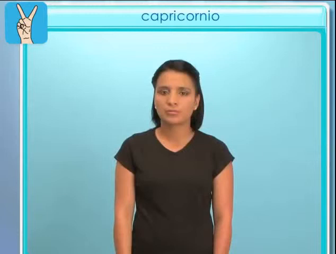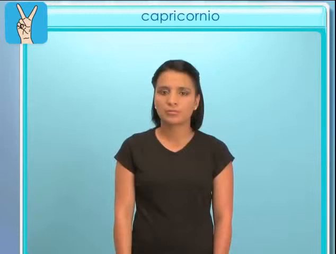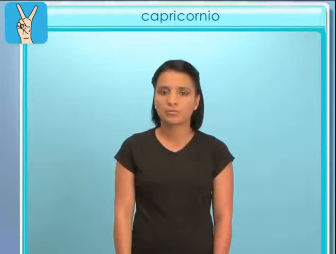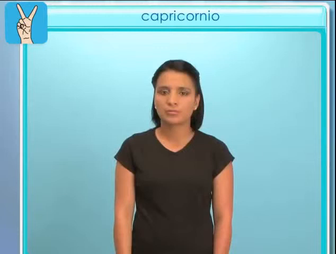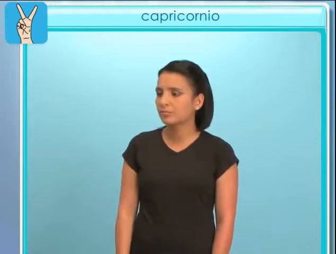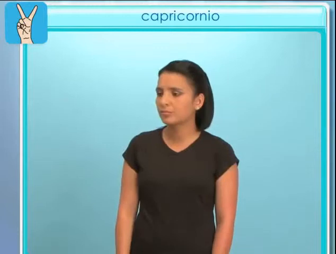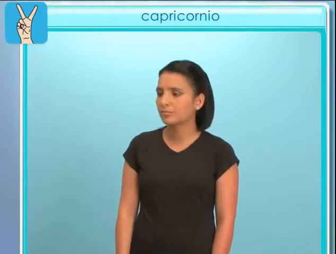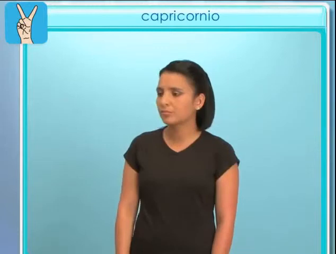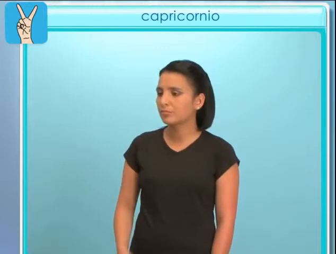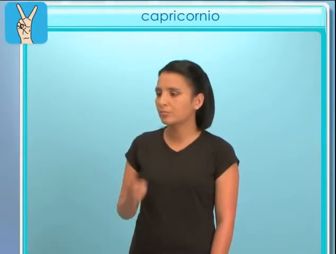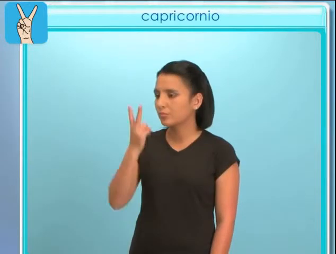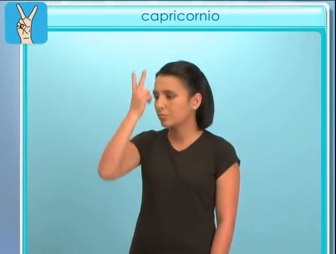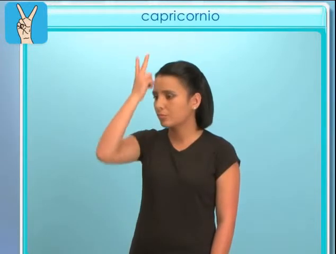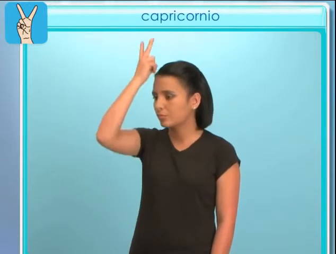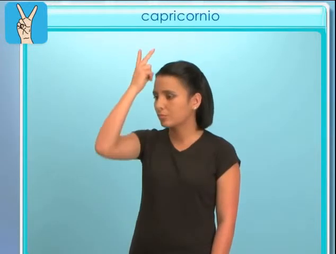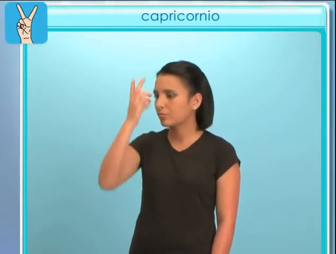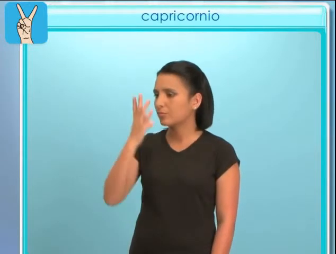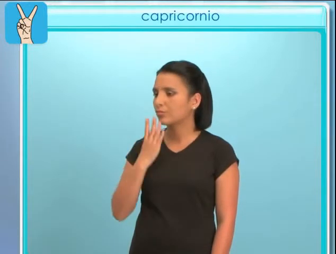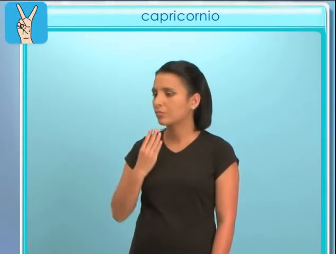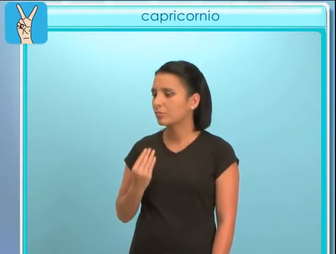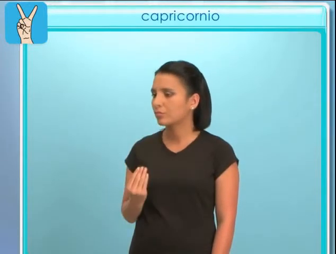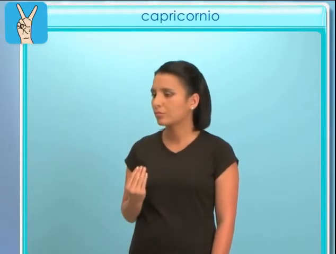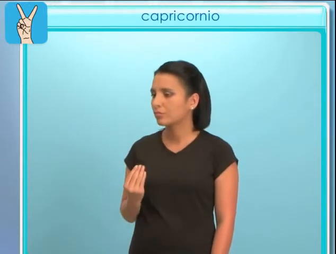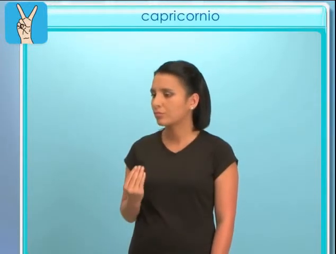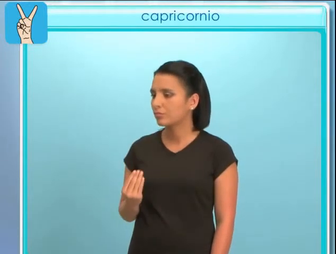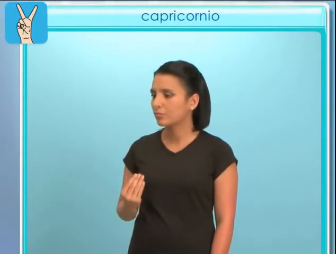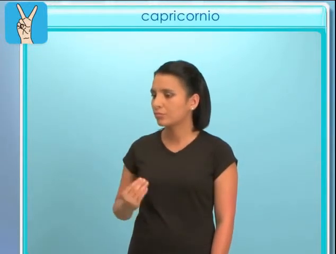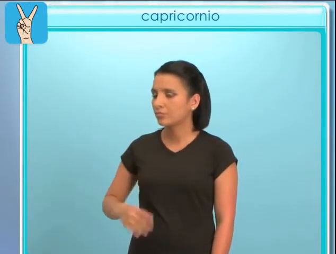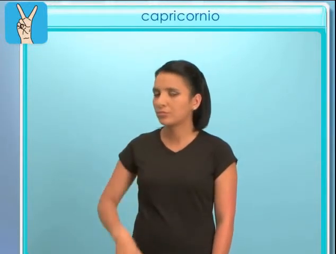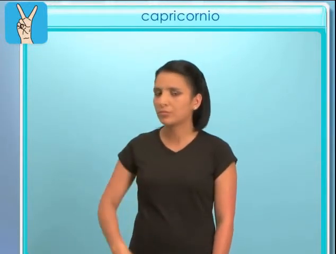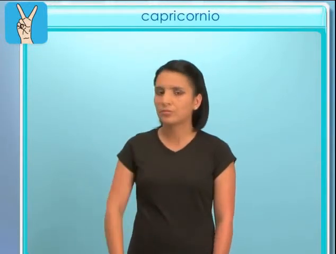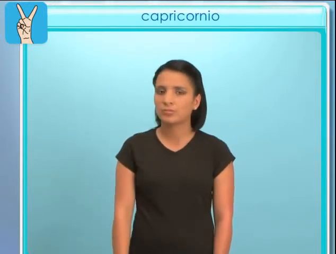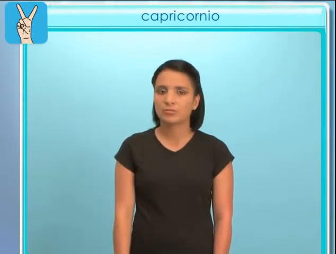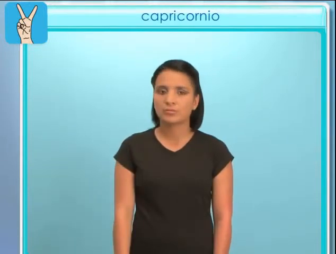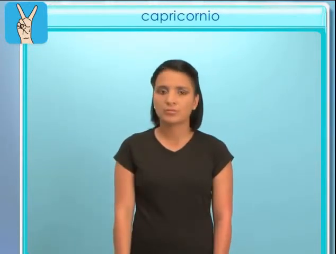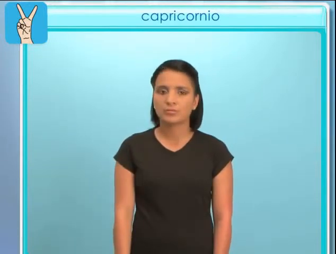CAPRICORNIO